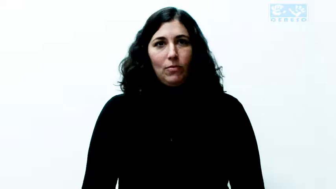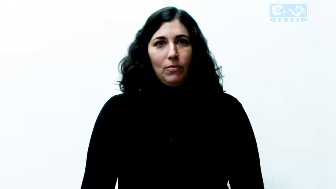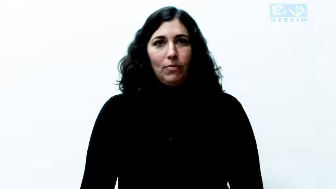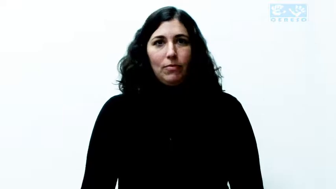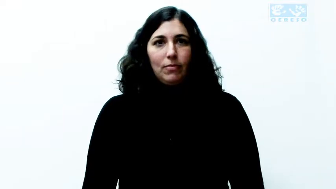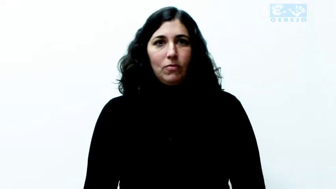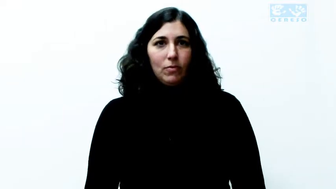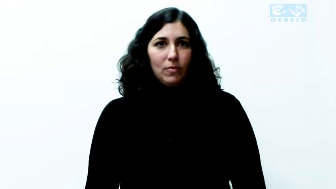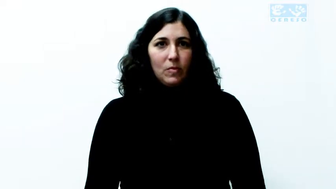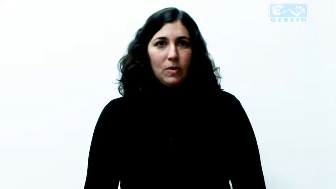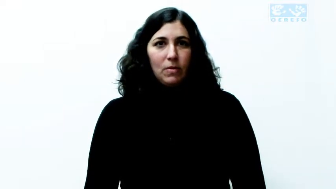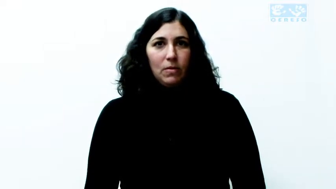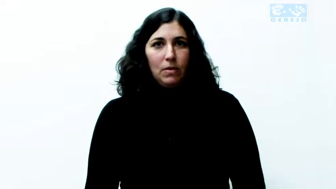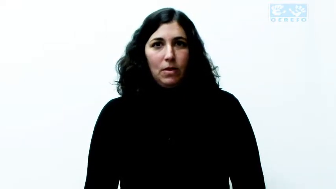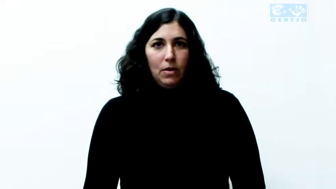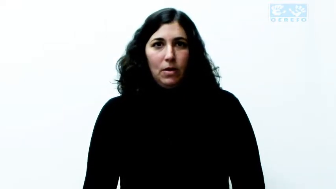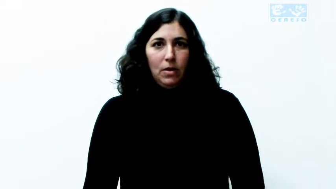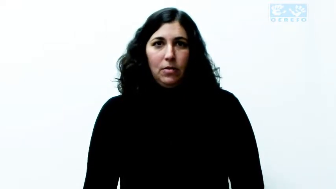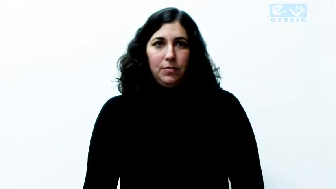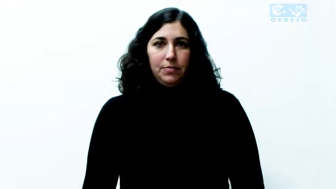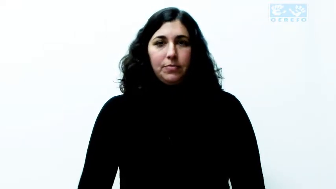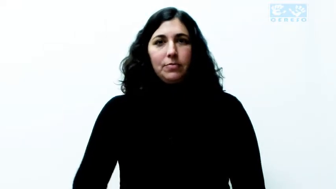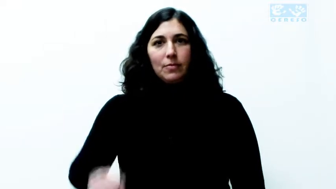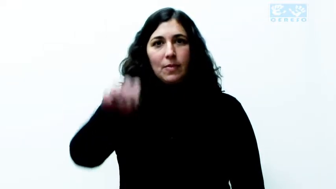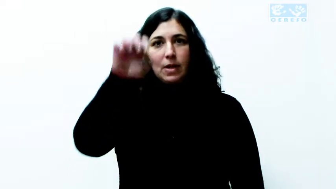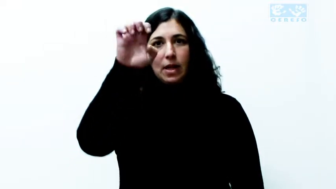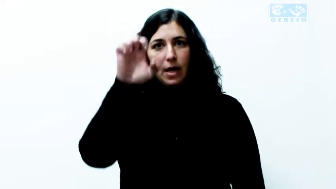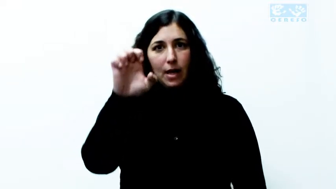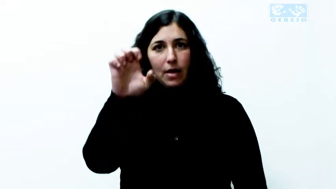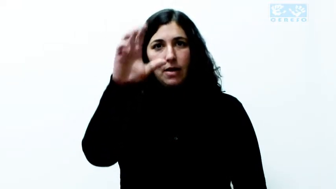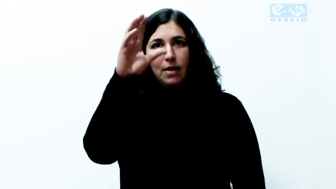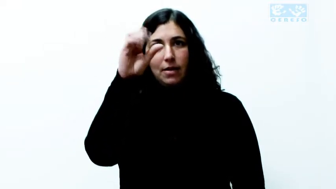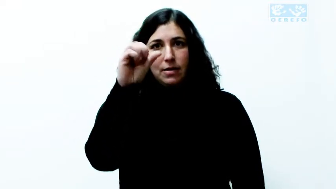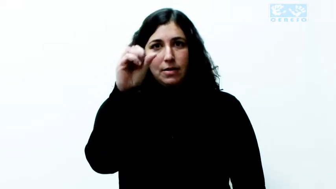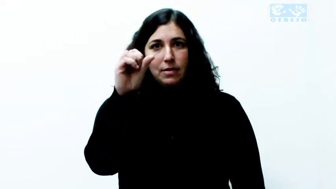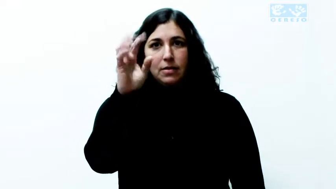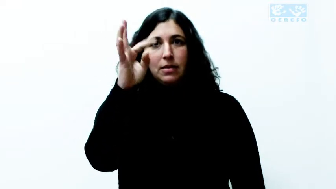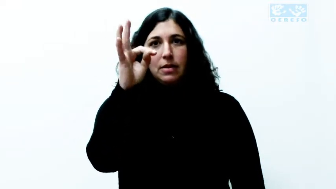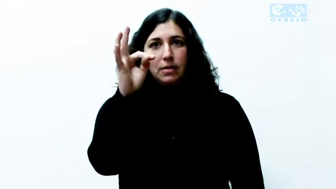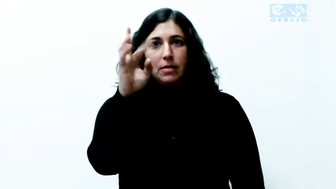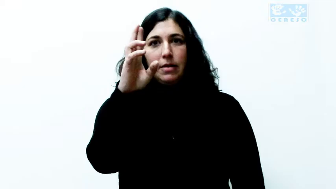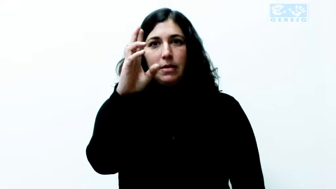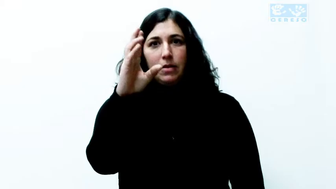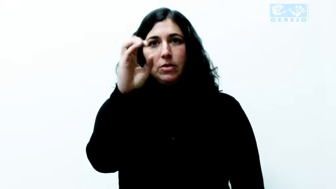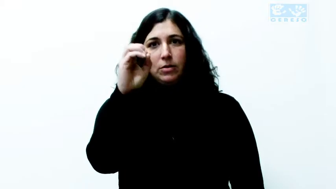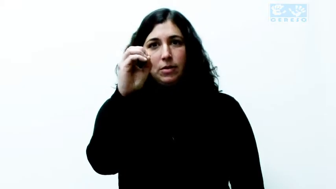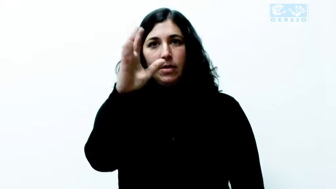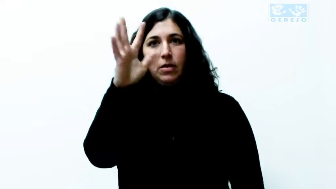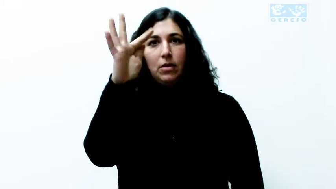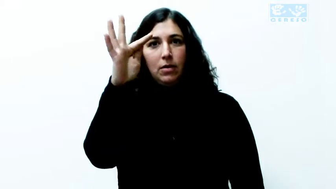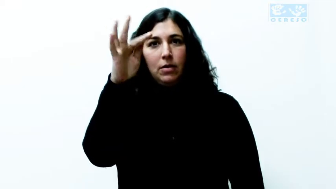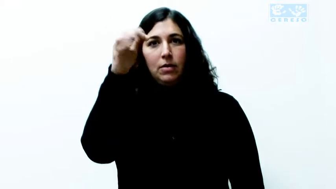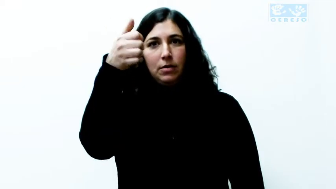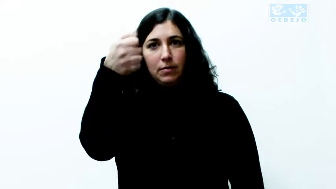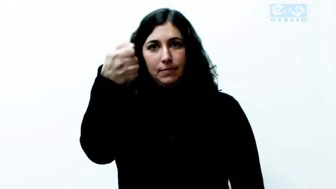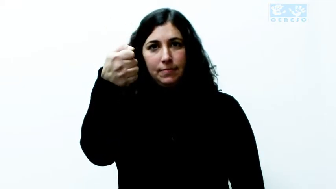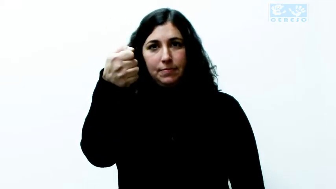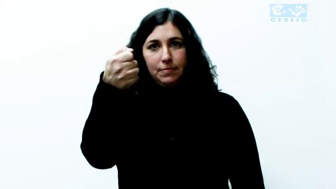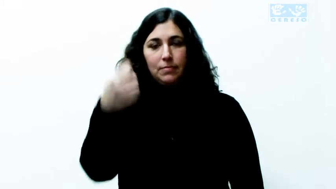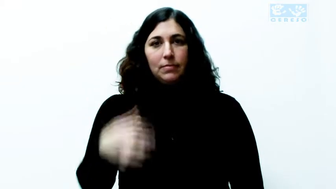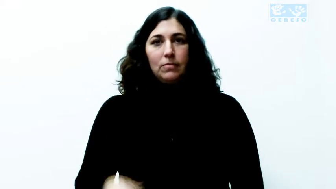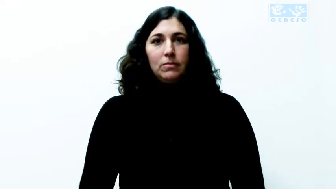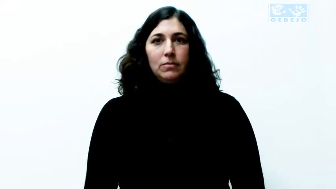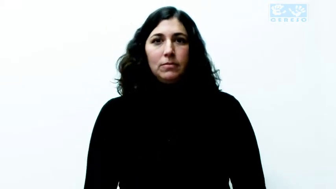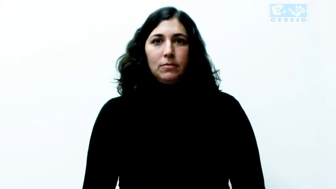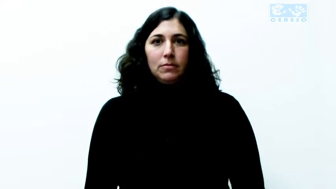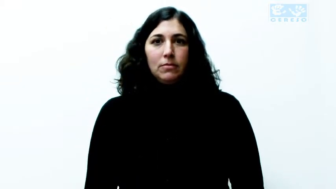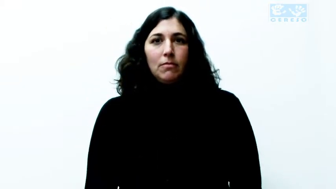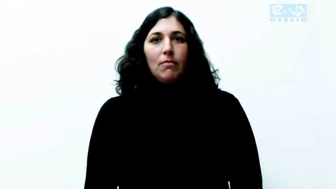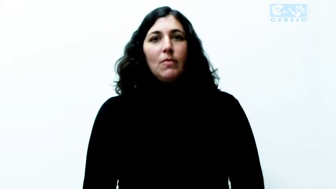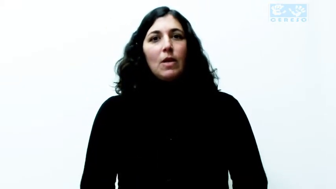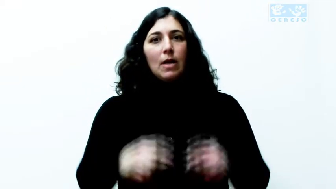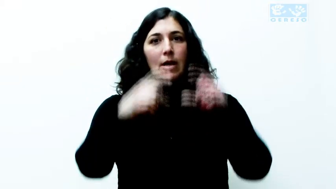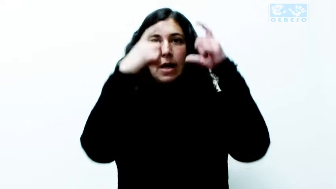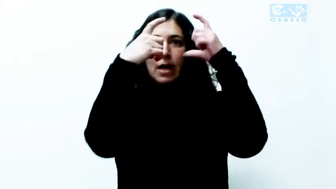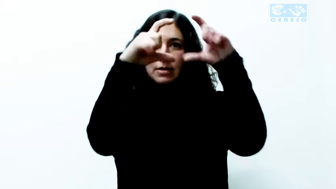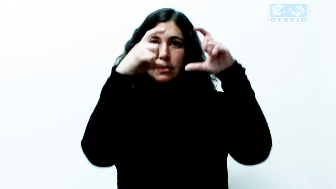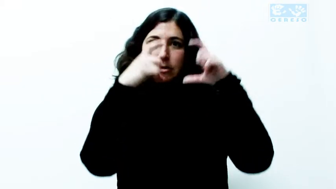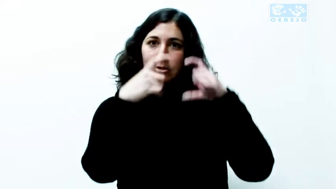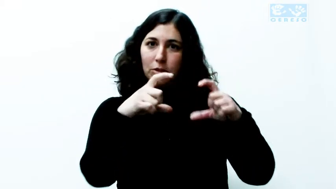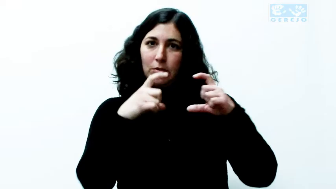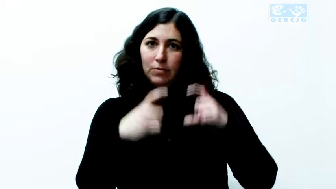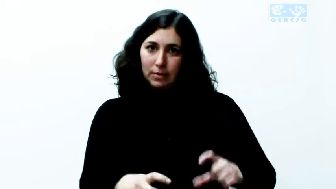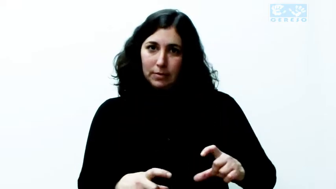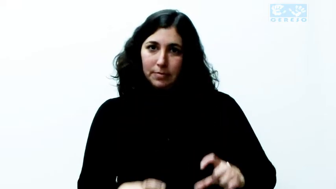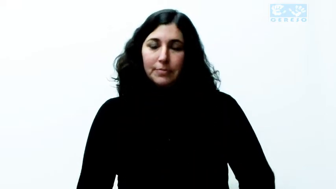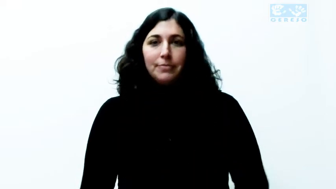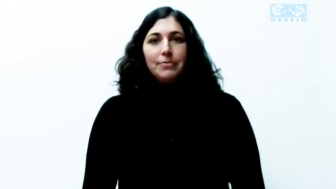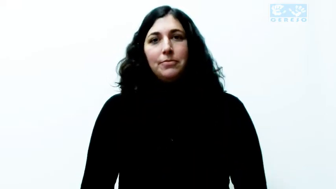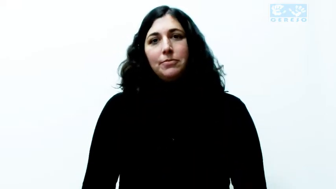Estrofa